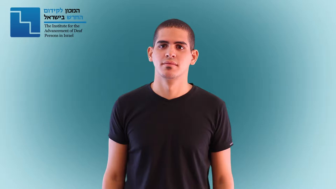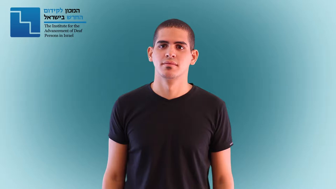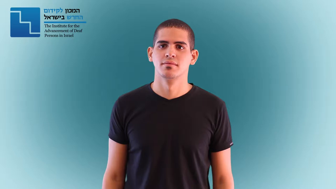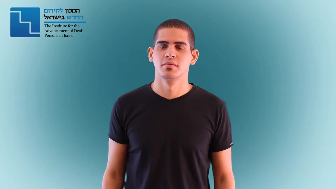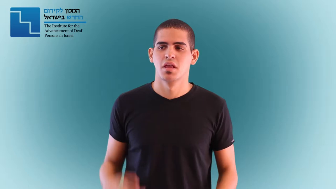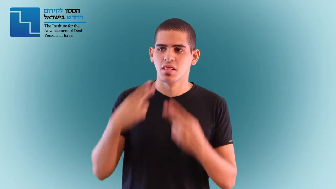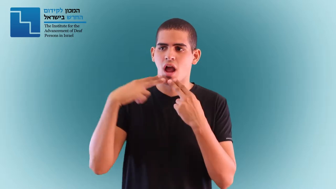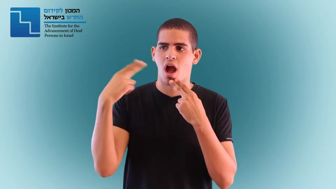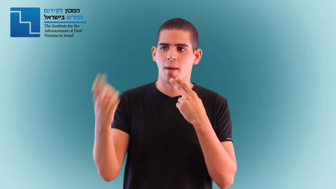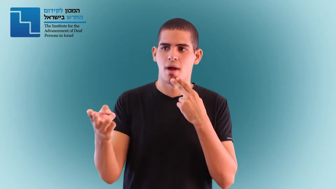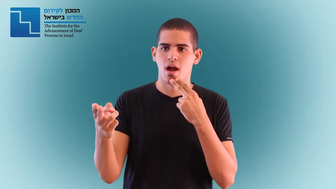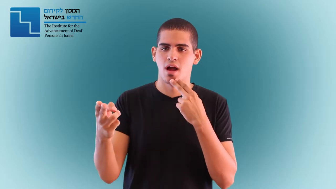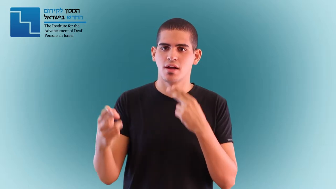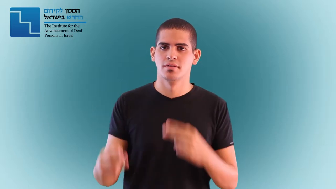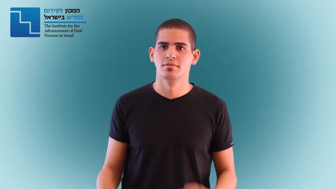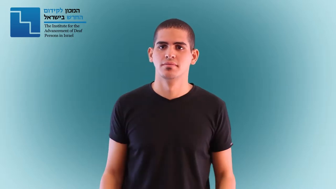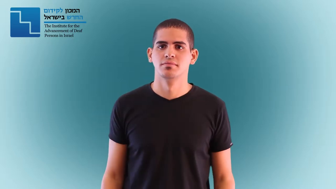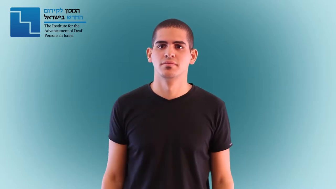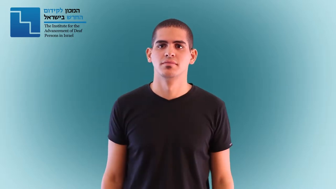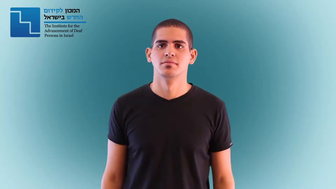נקמה